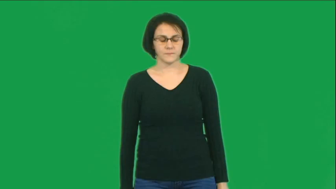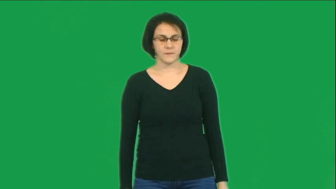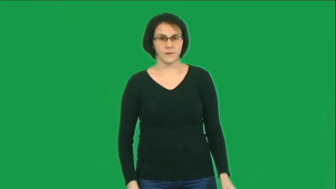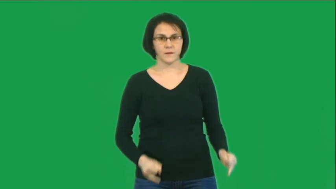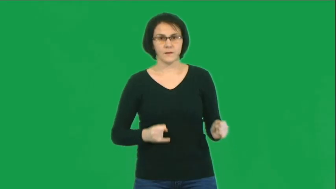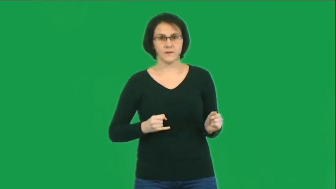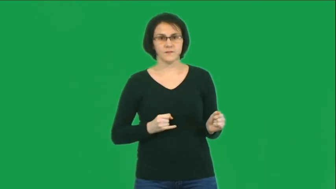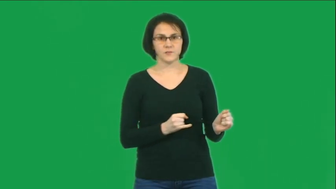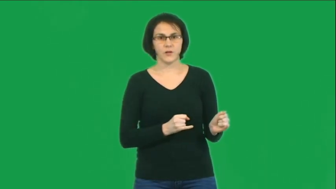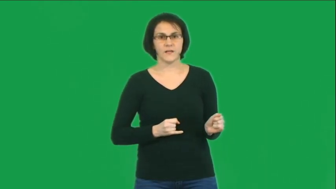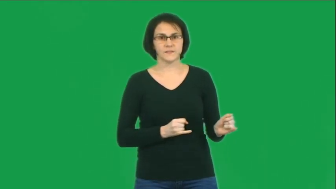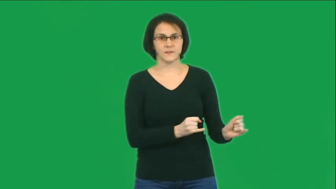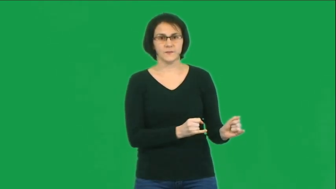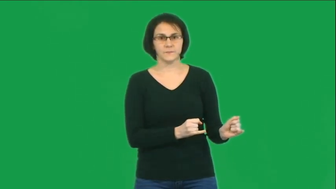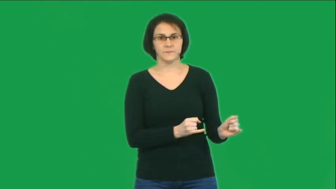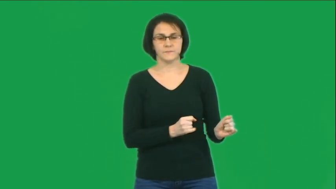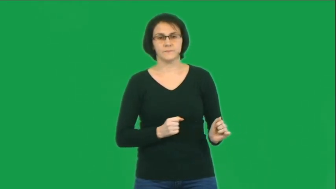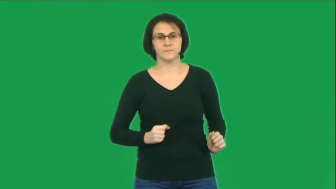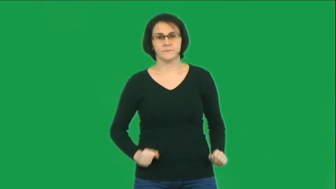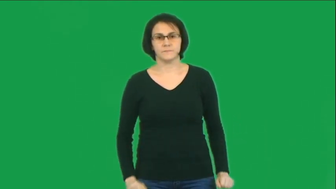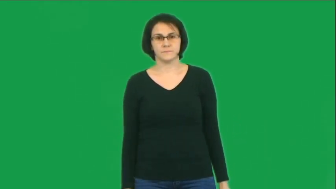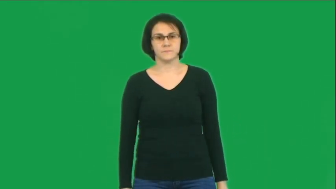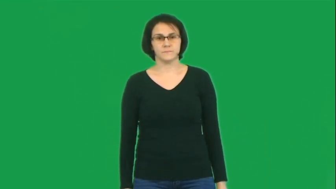stolarski